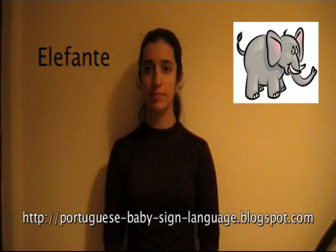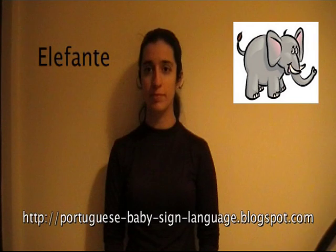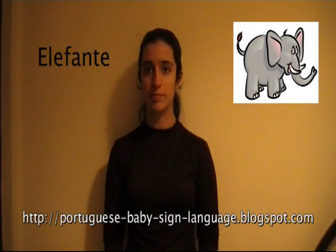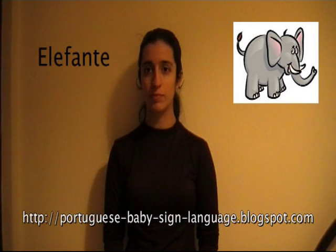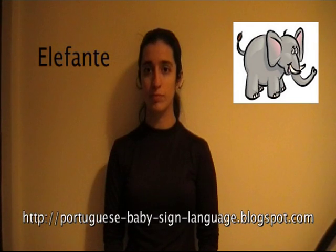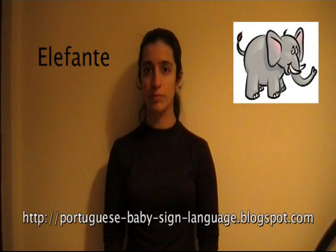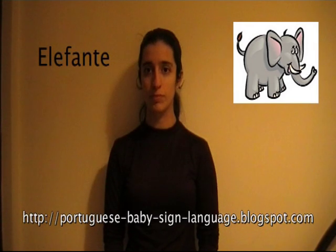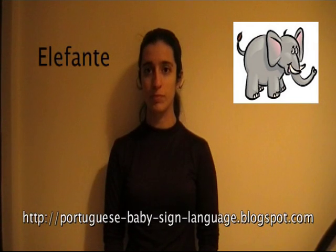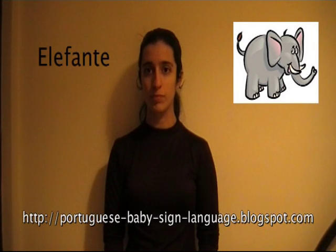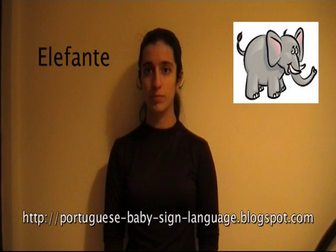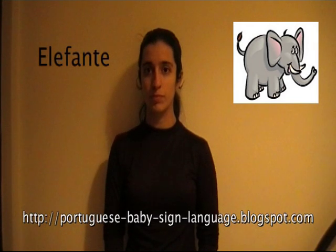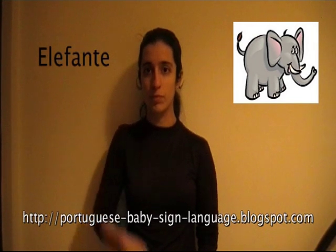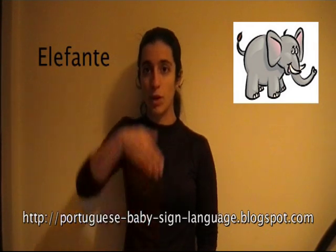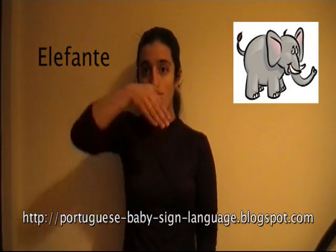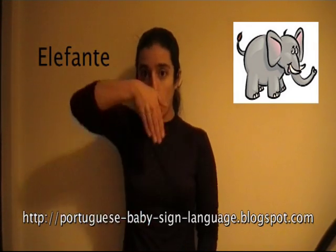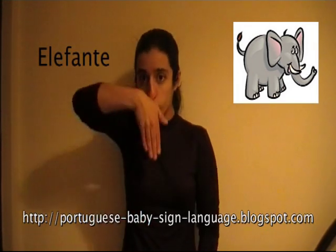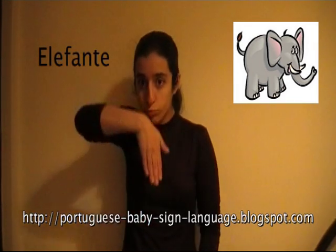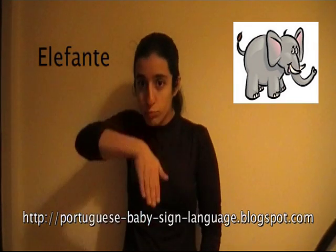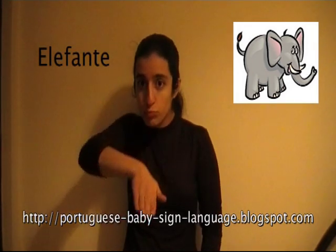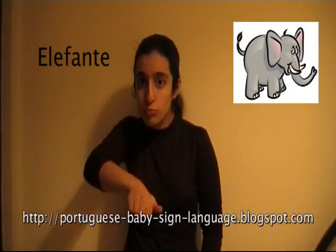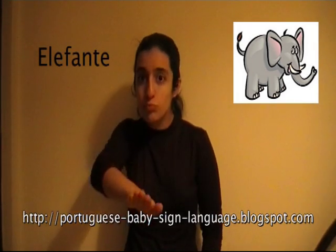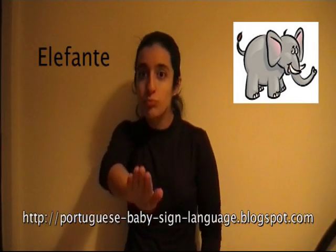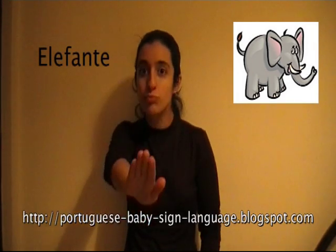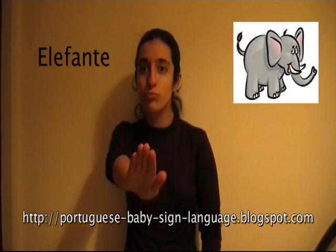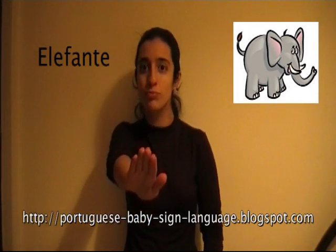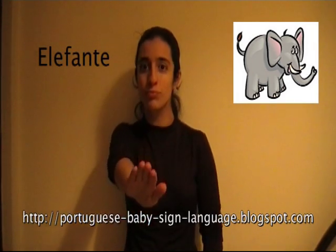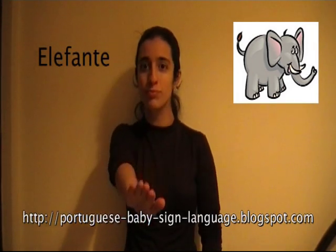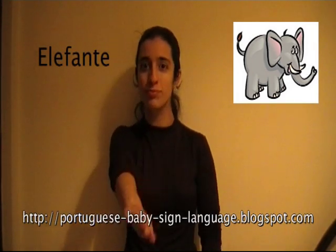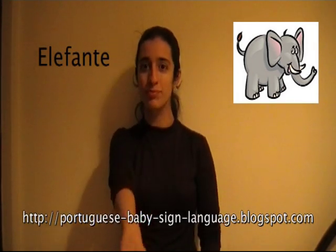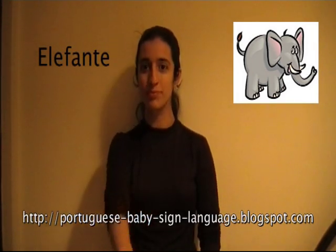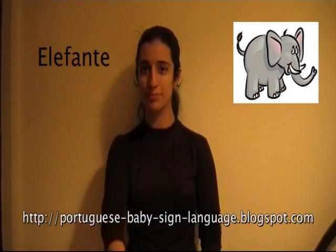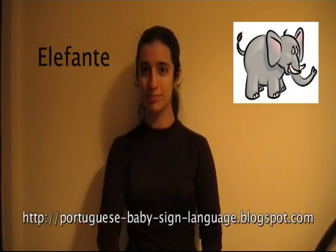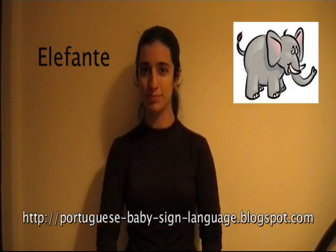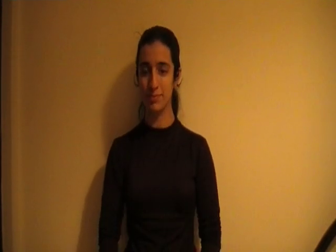elefante